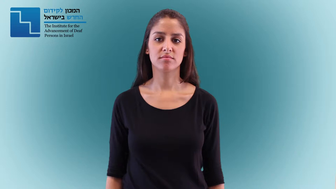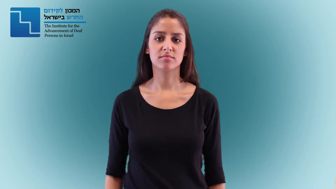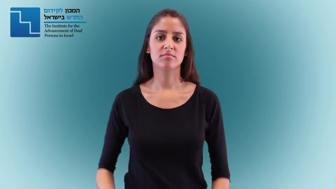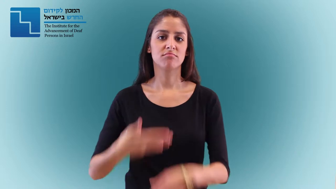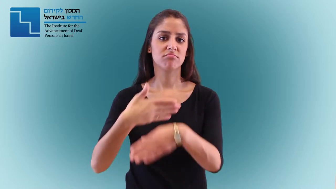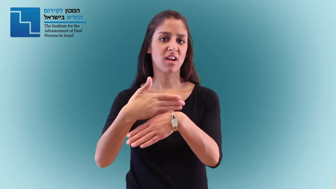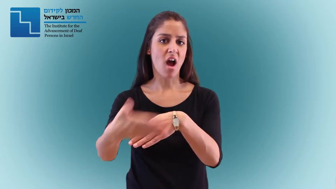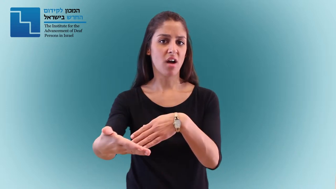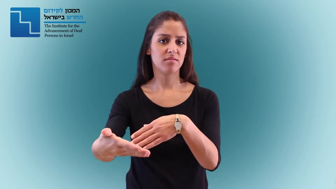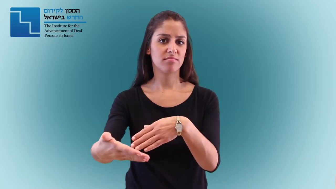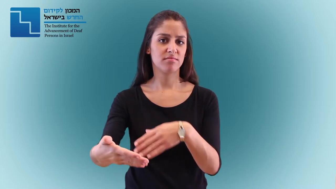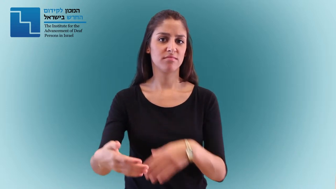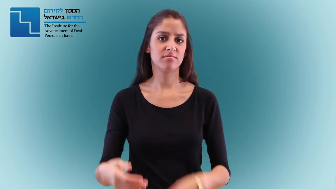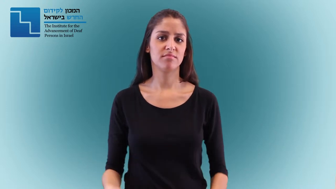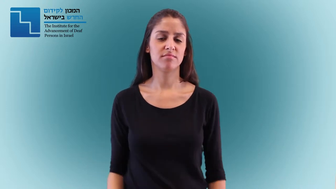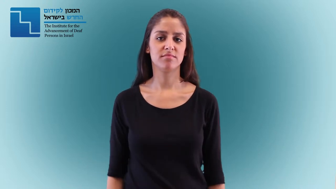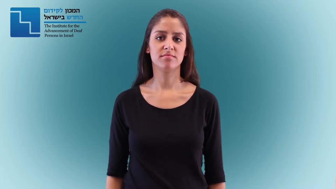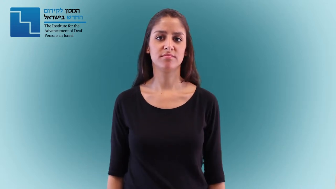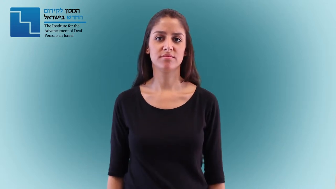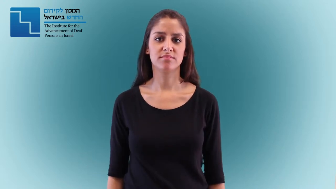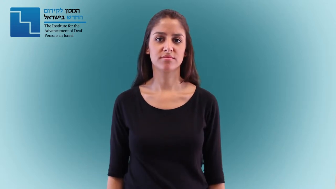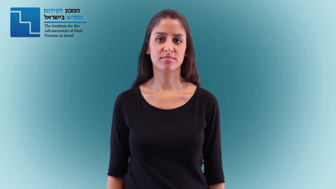איחר